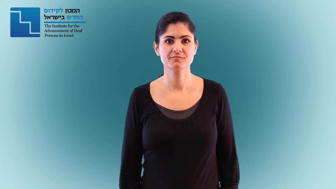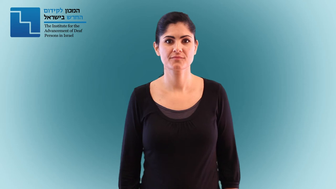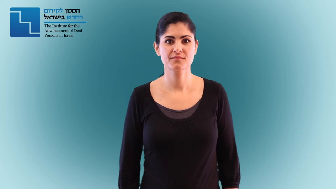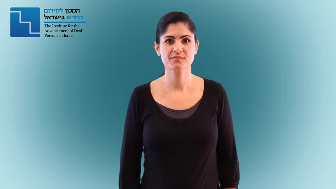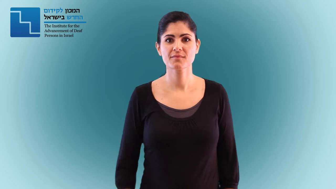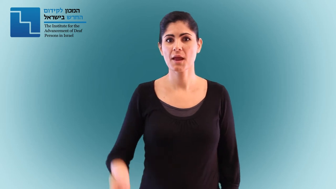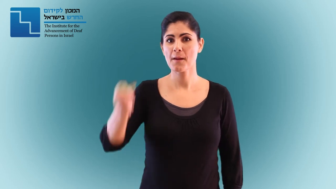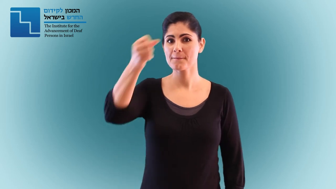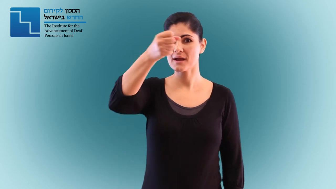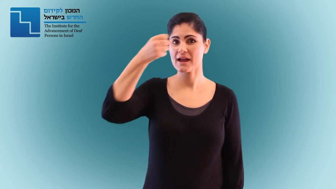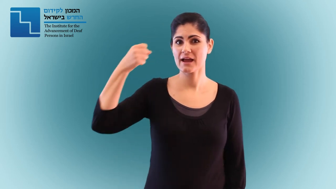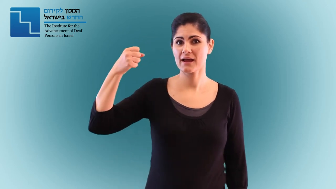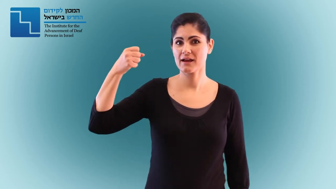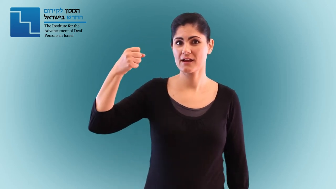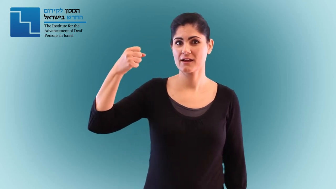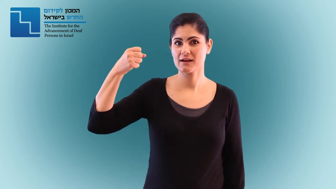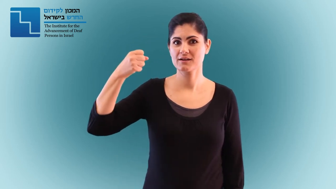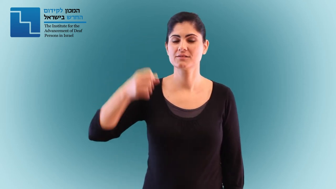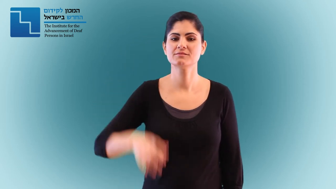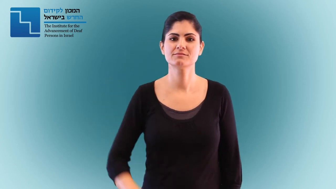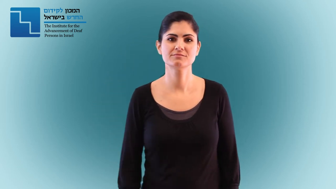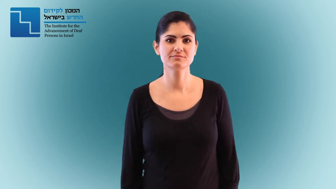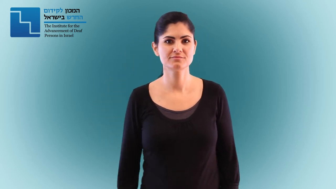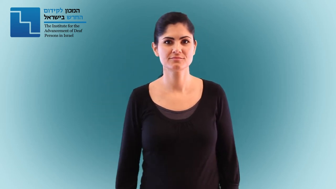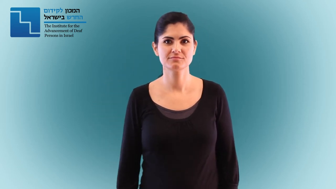מקרר